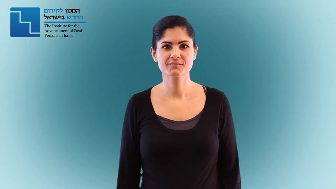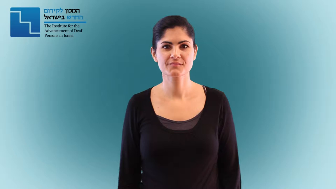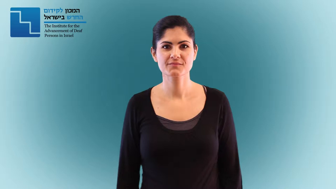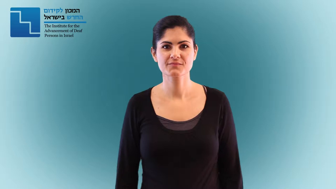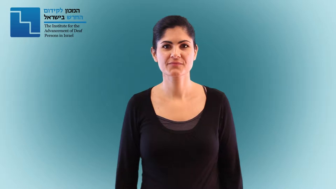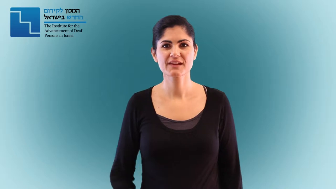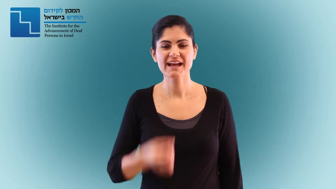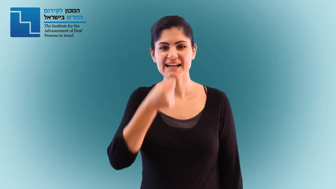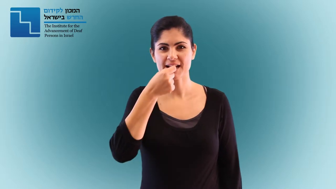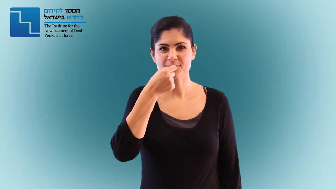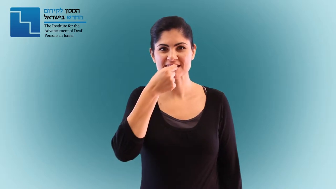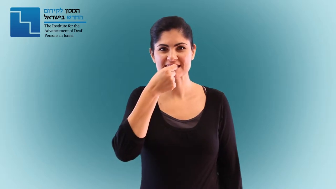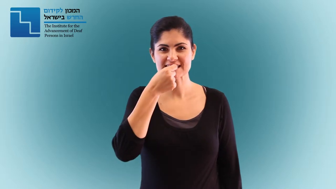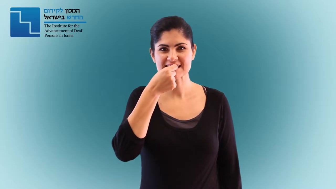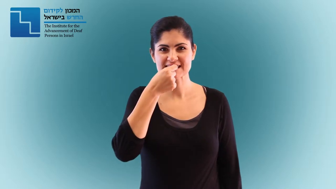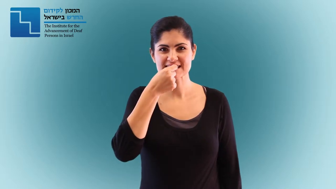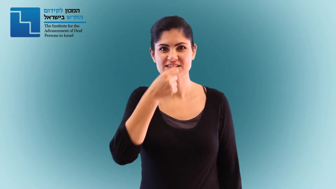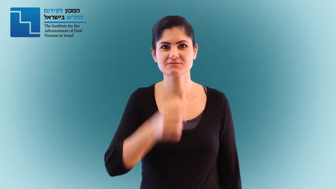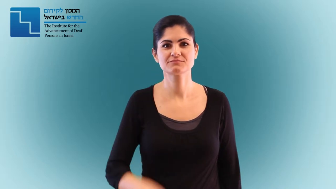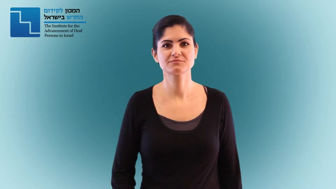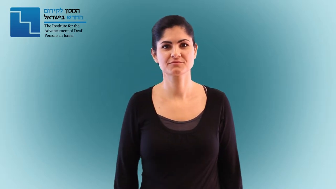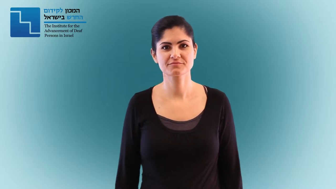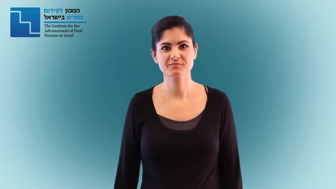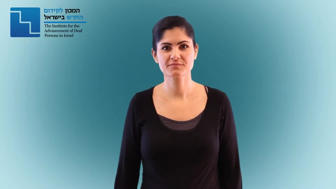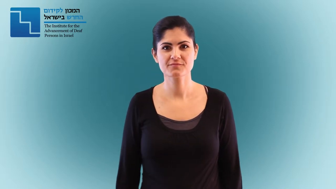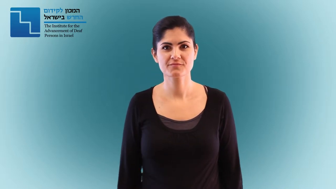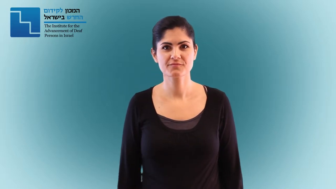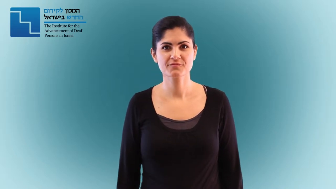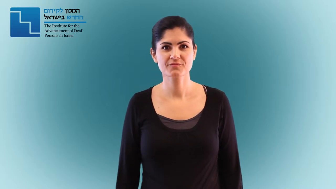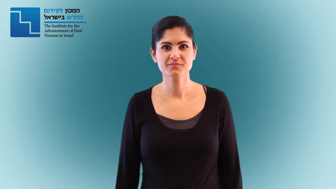גרעינים (פיצוחים)